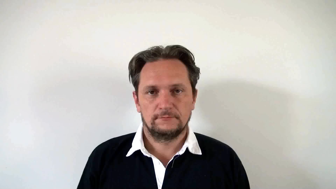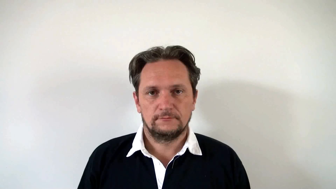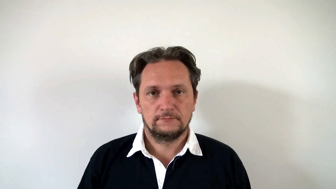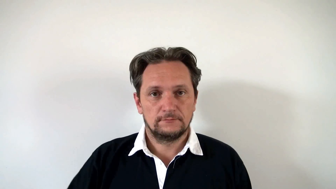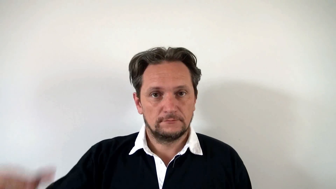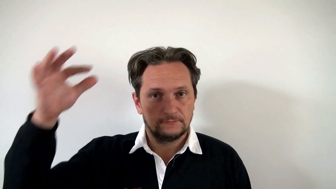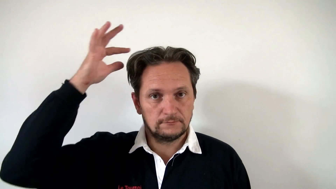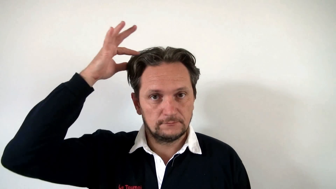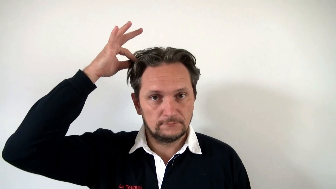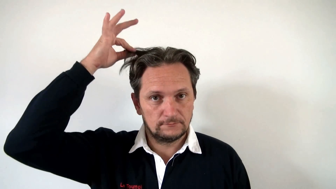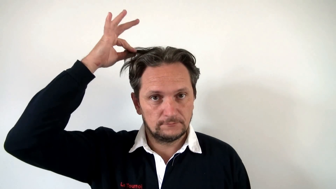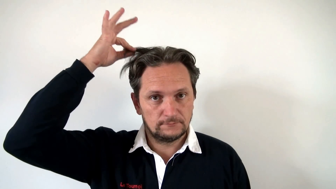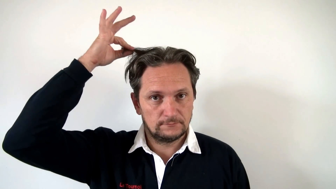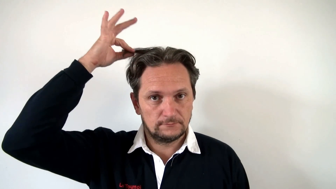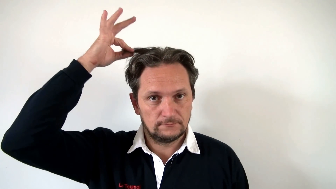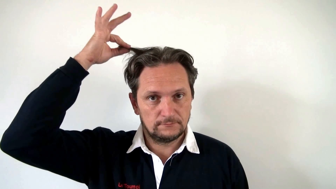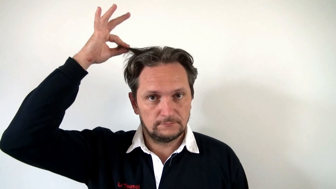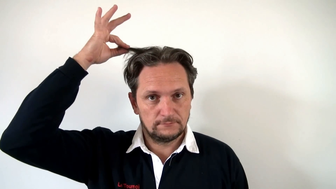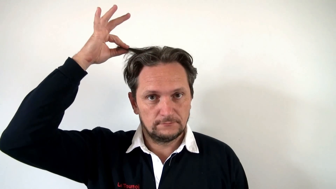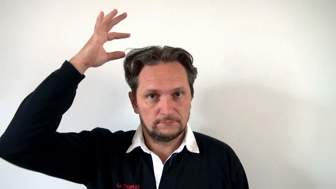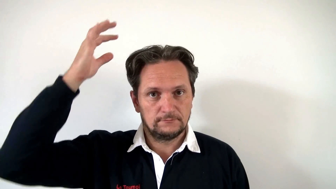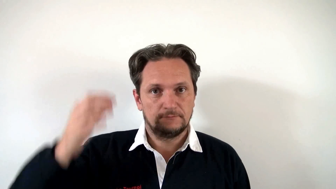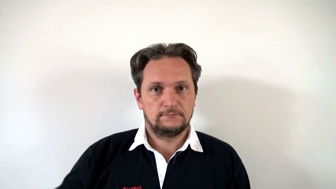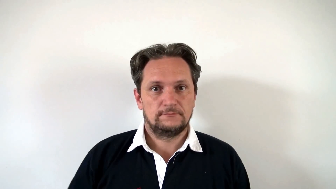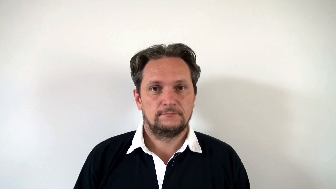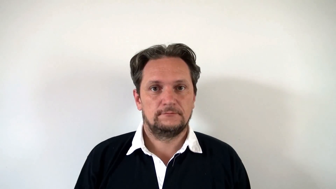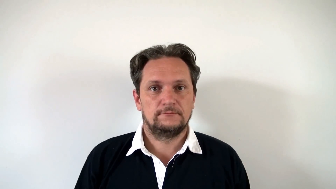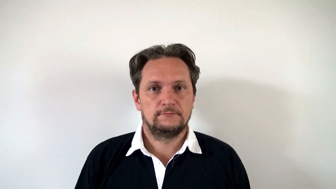Cheveux